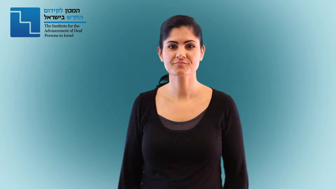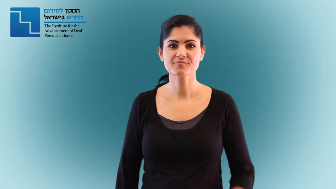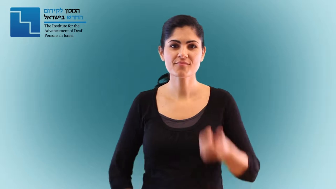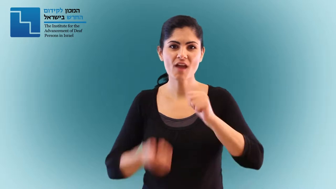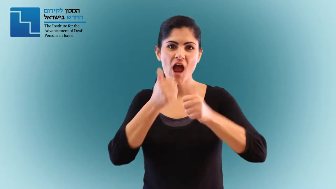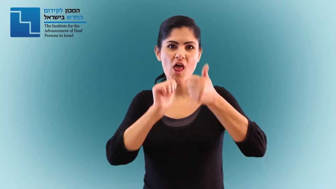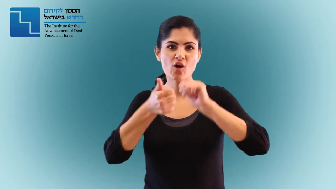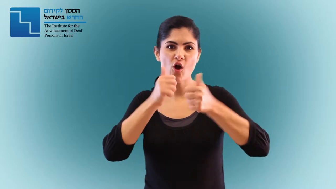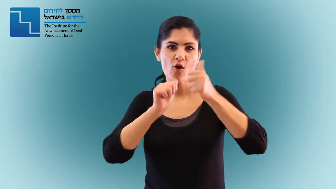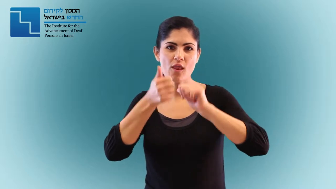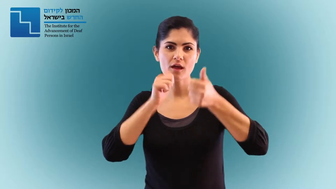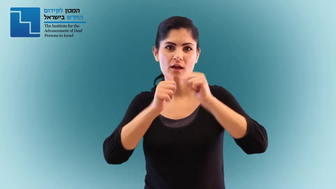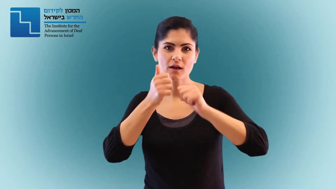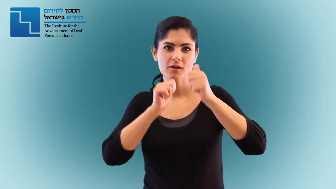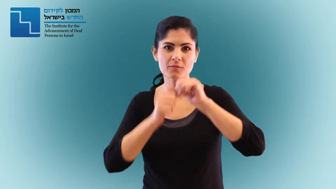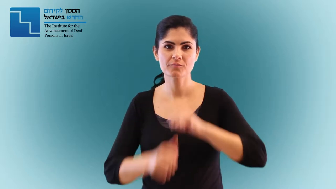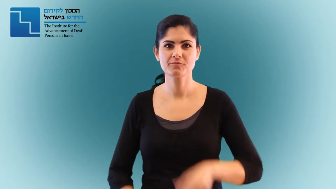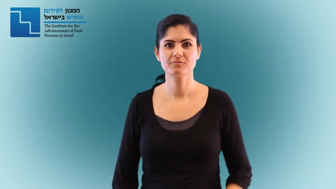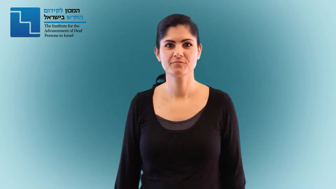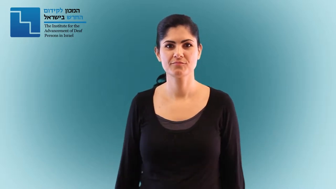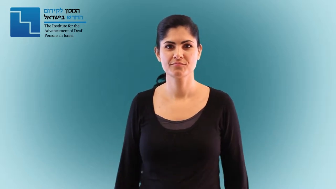אלכוהול